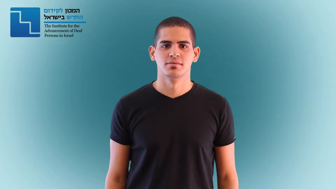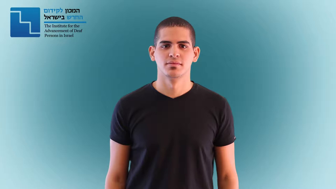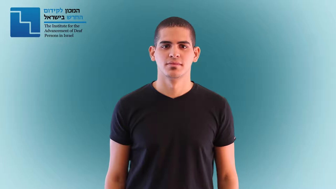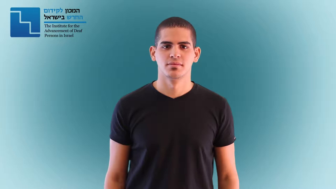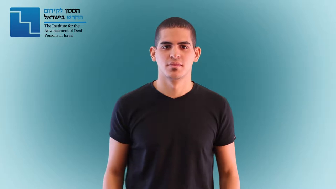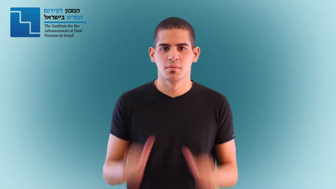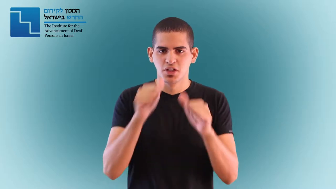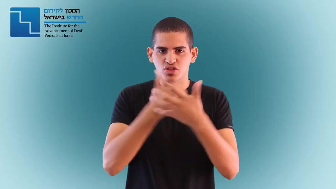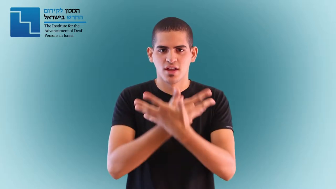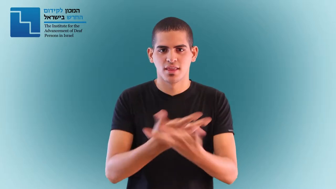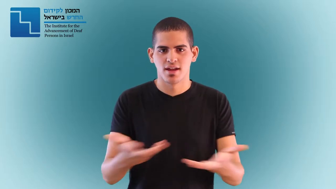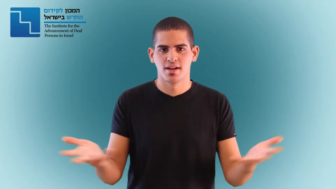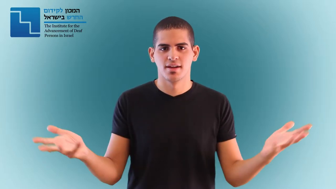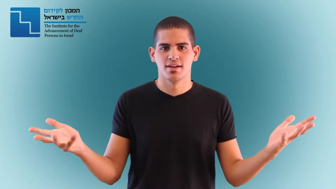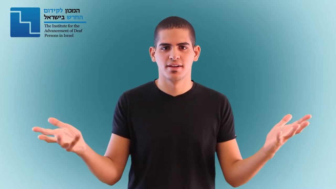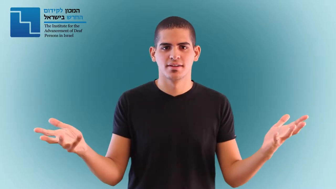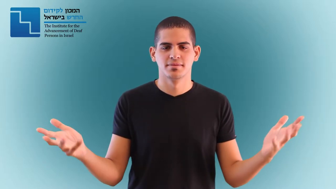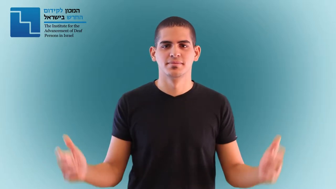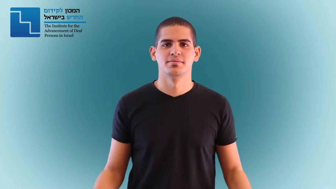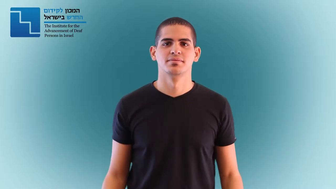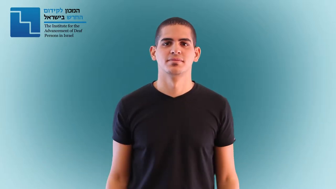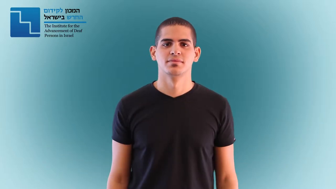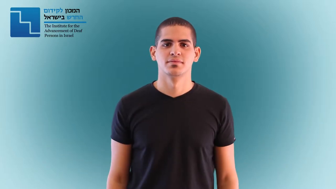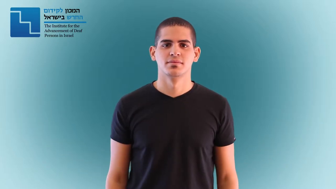משתה